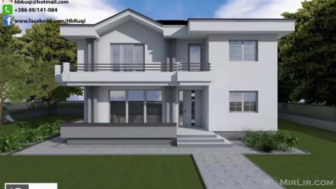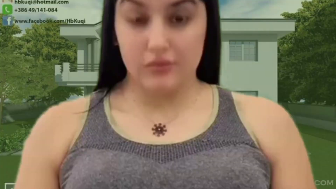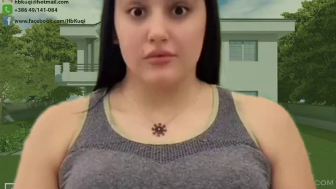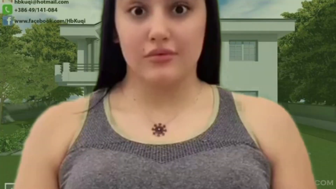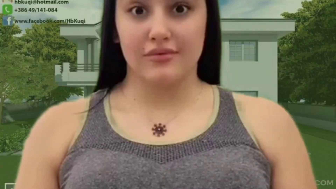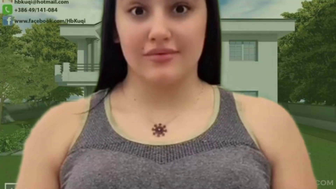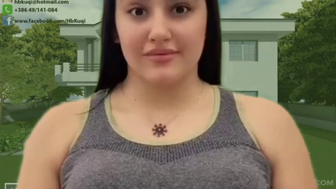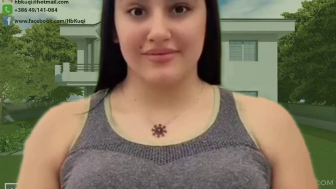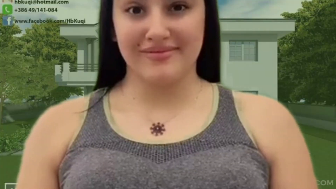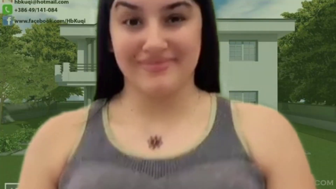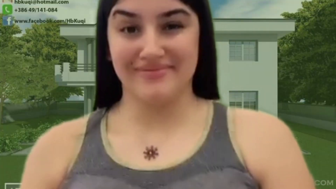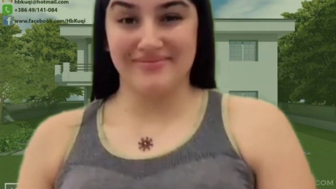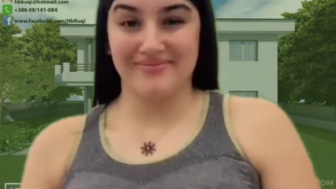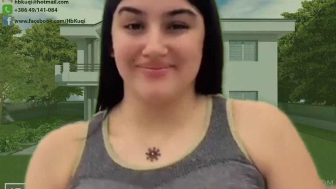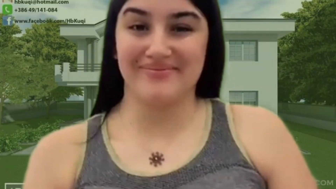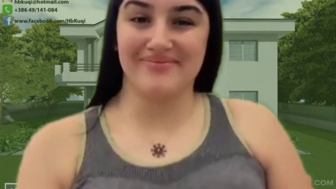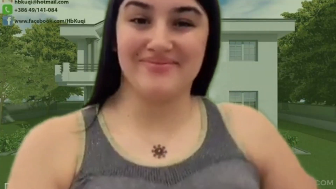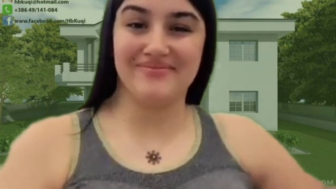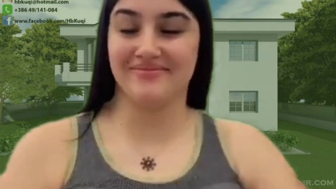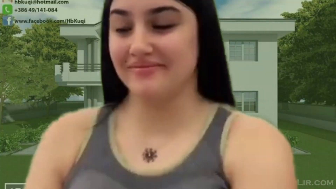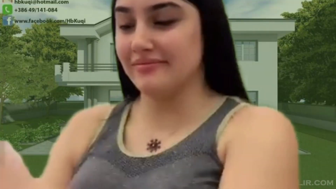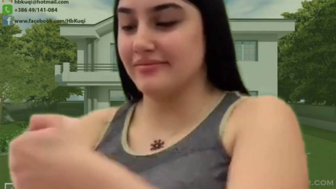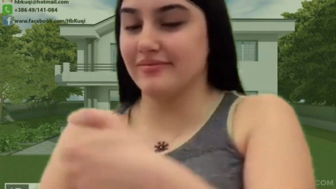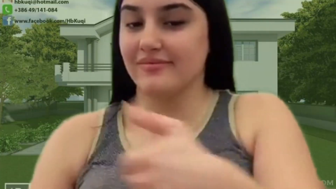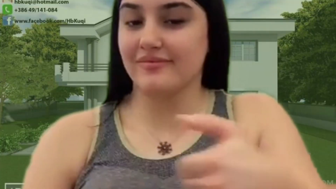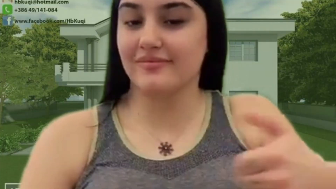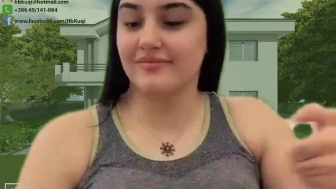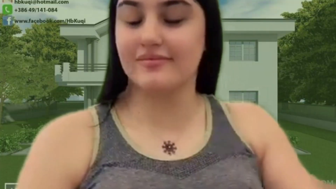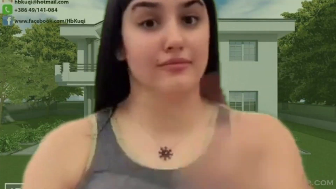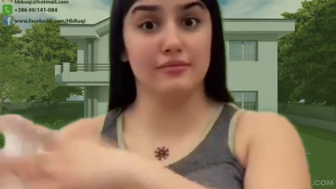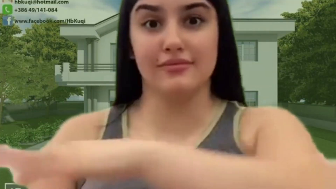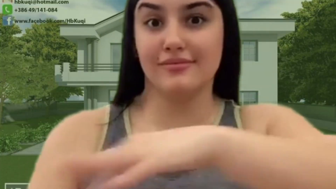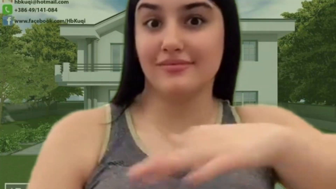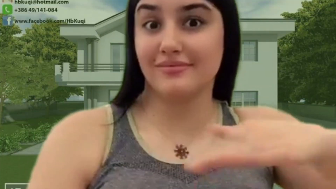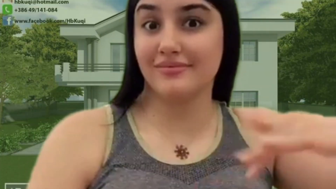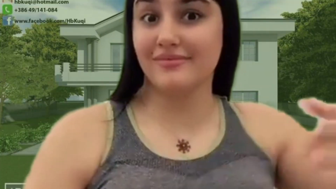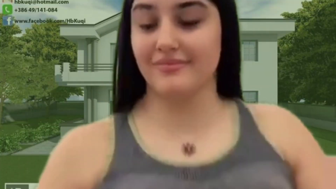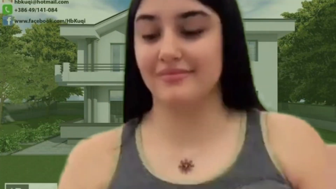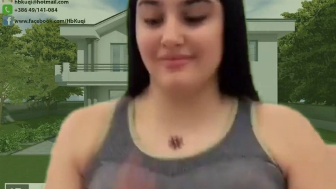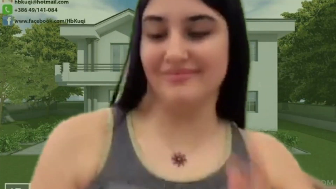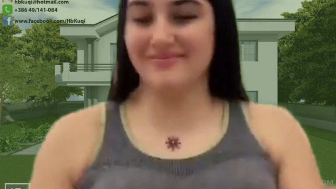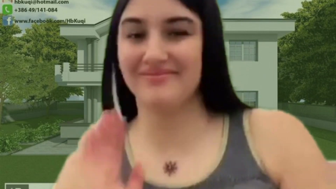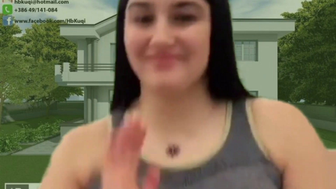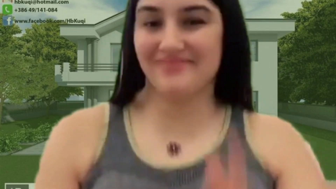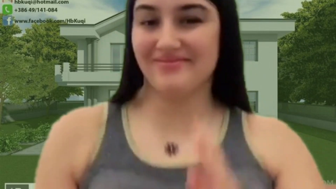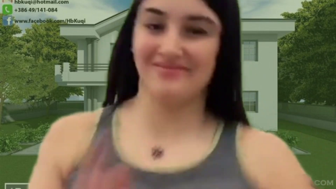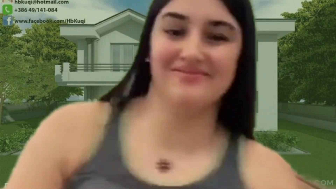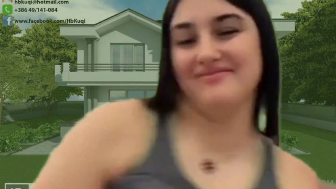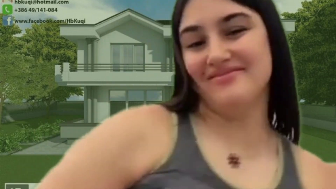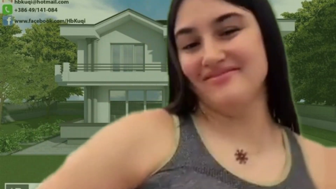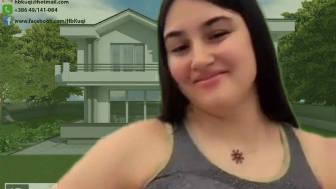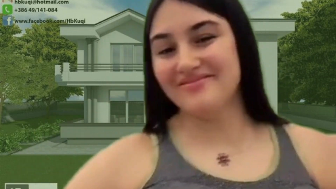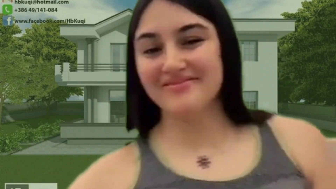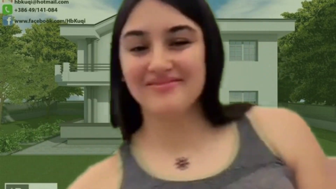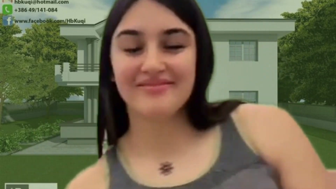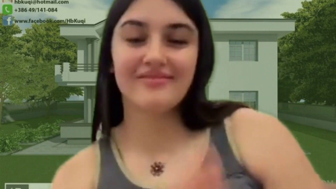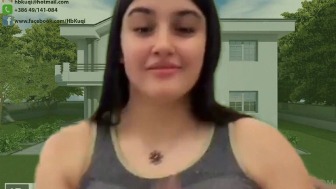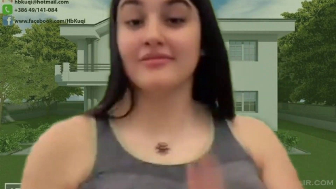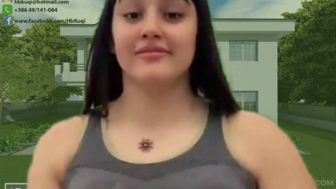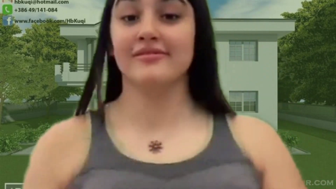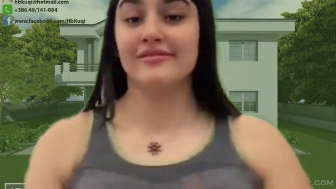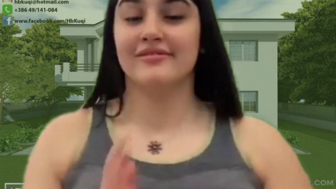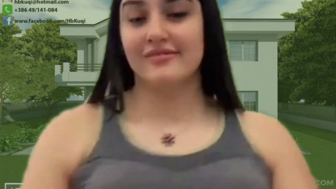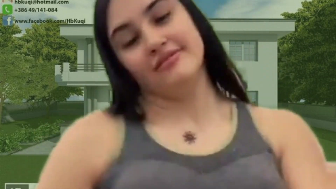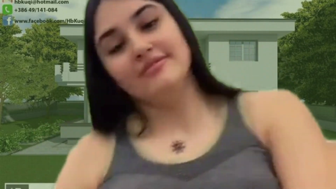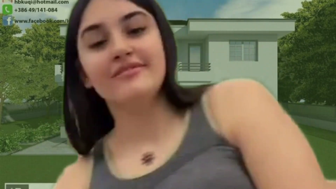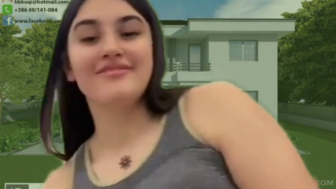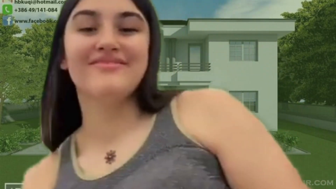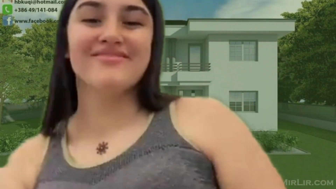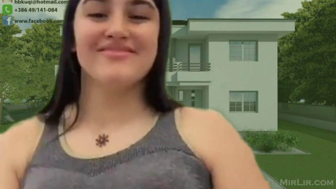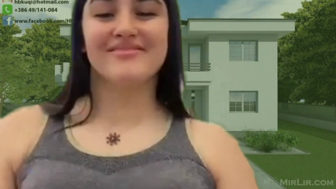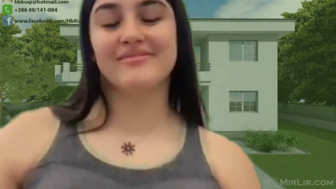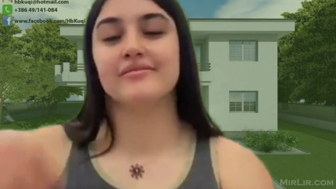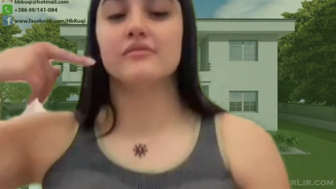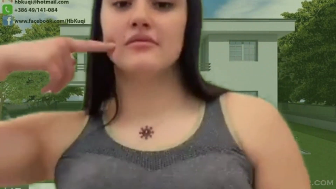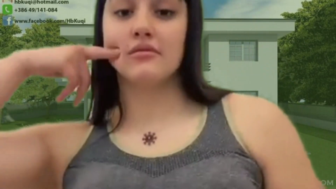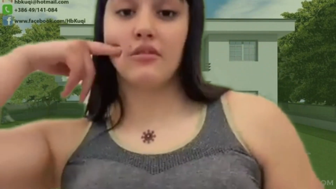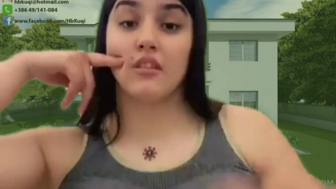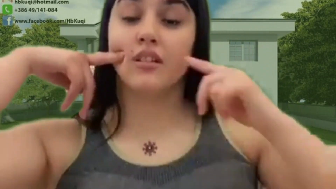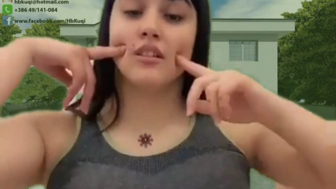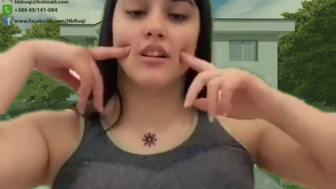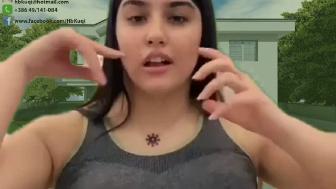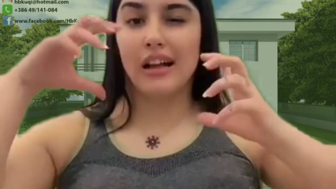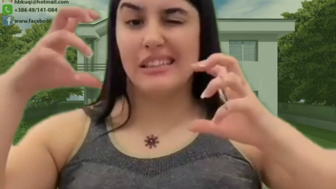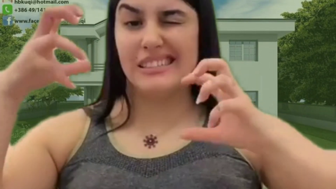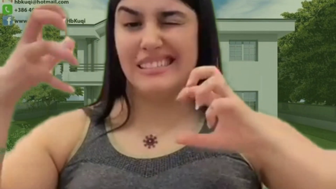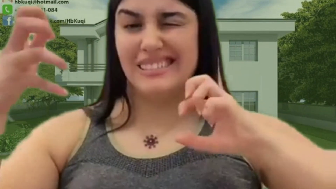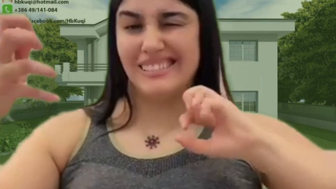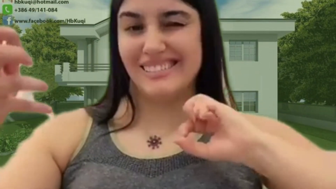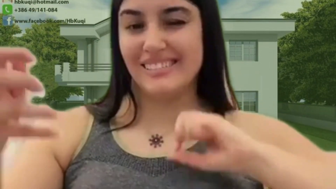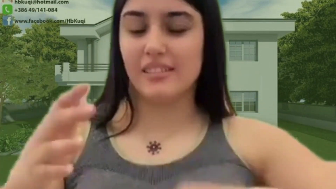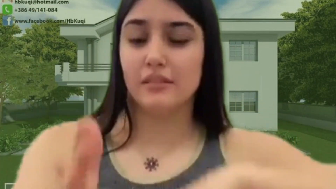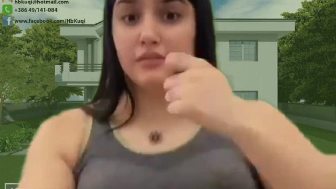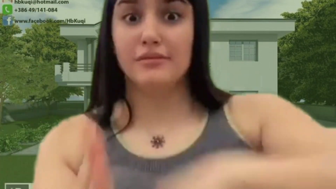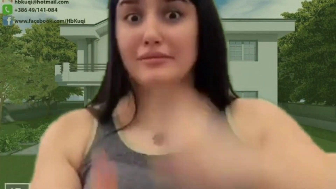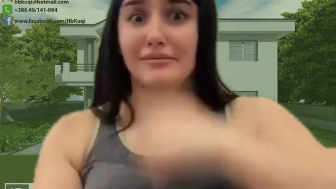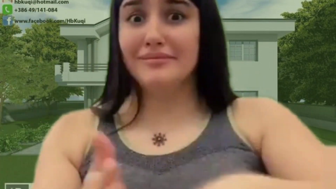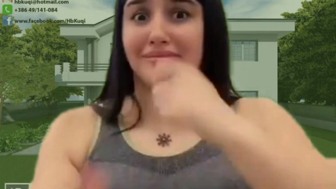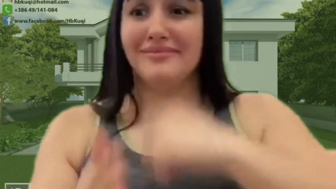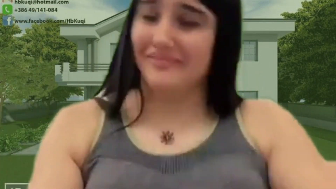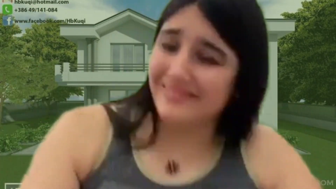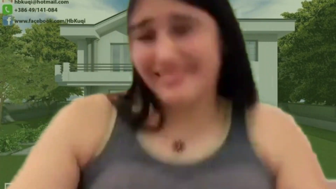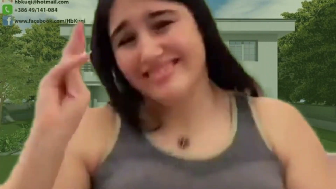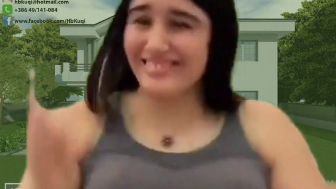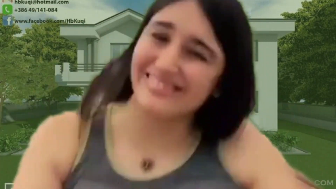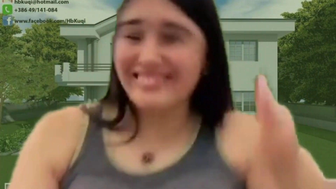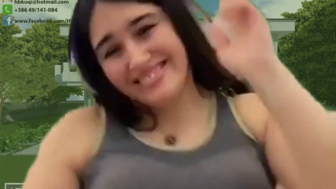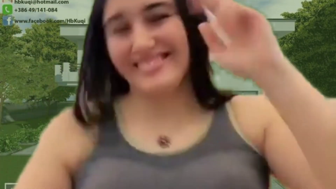محبت.کر.کےدگھ.